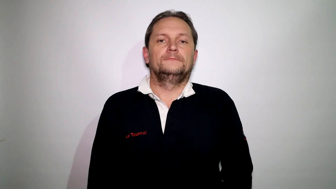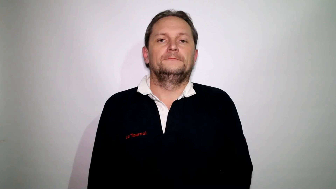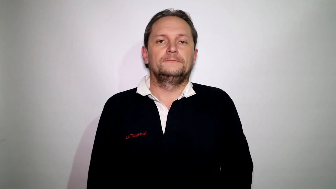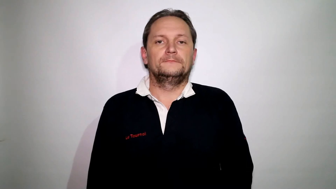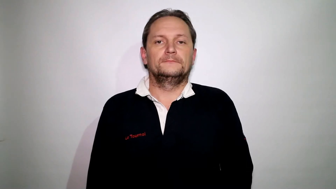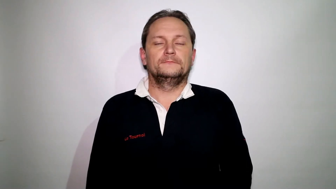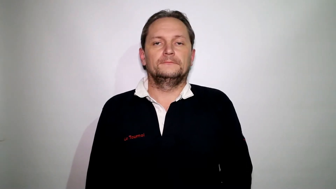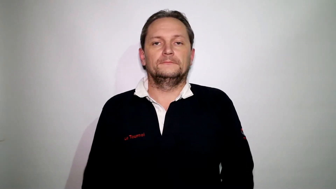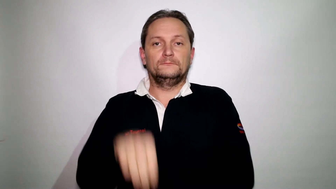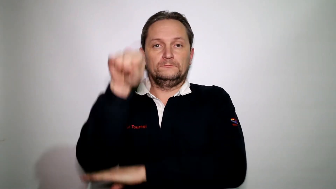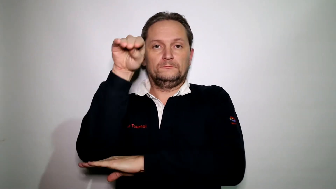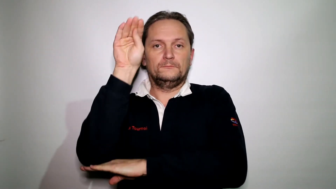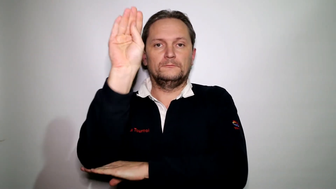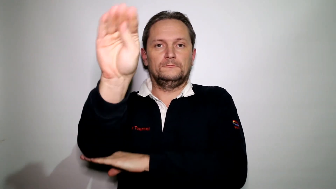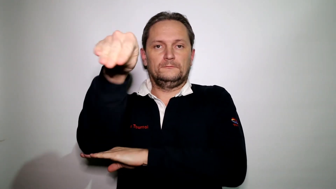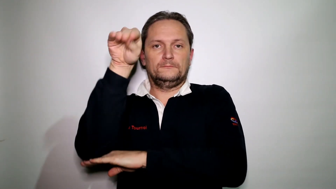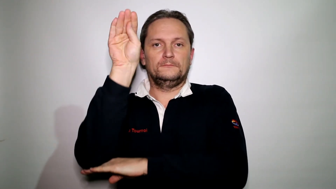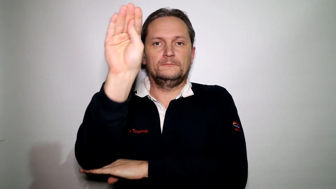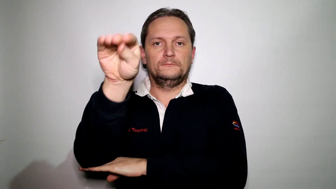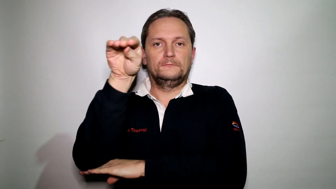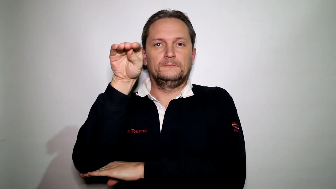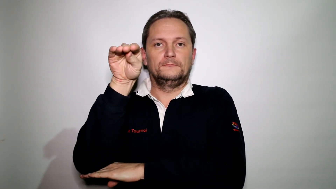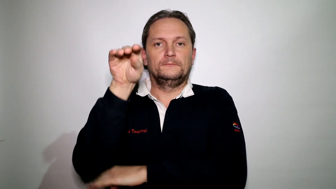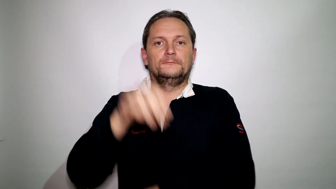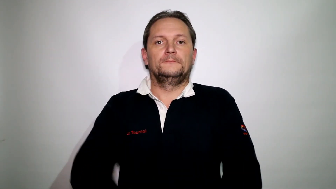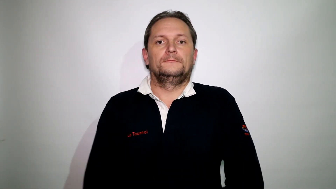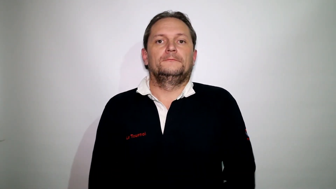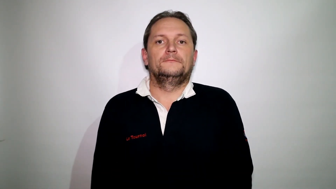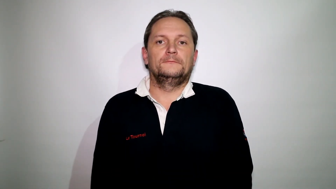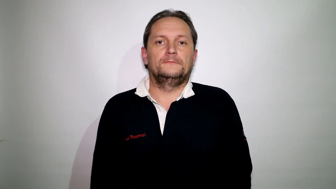Chameau